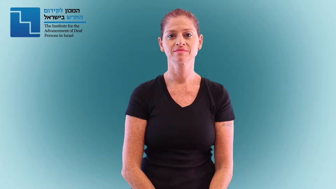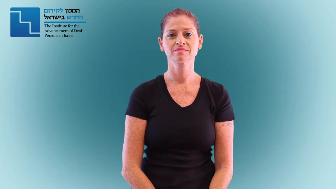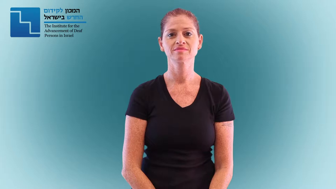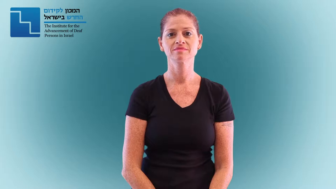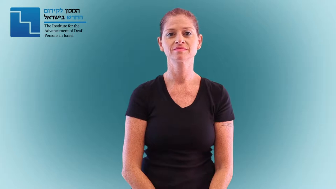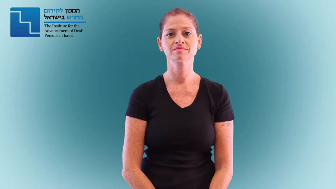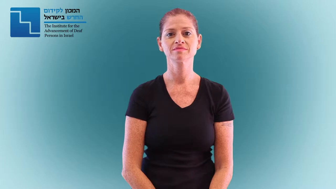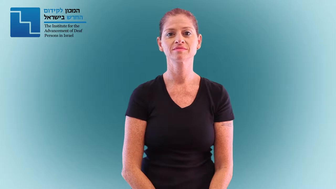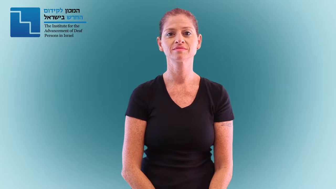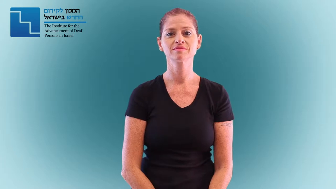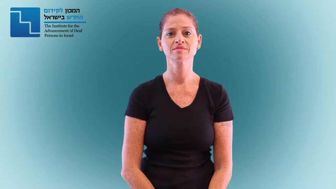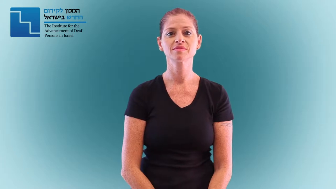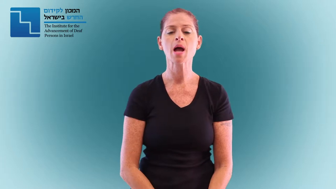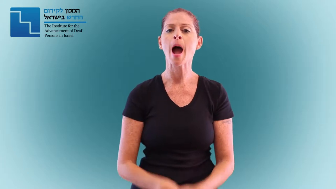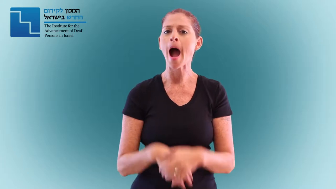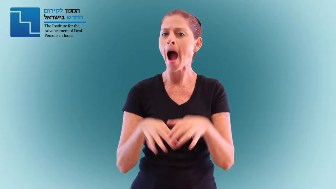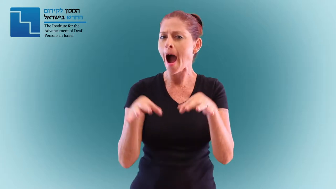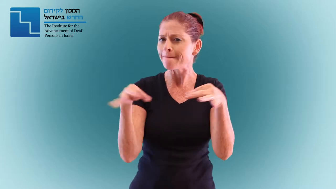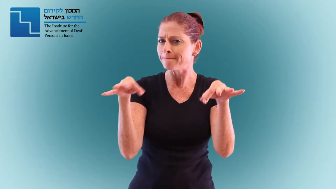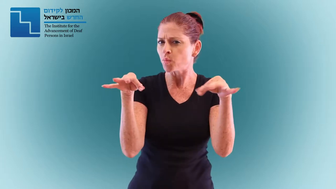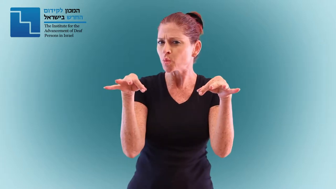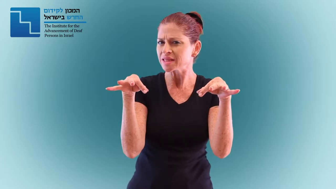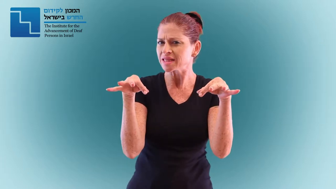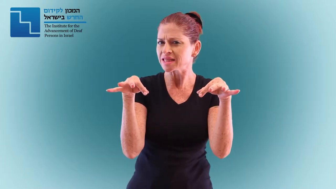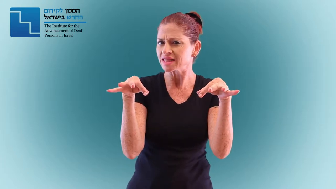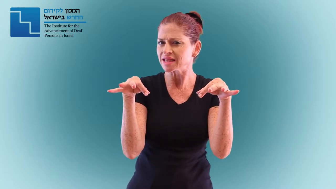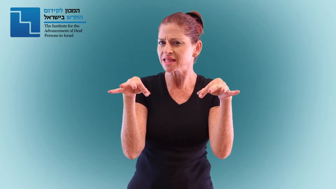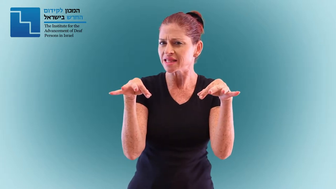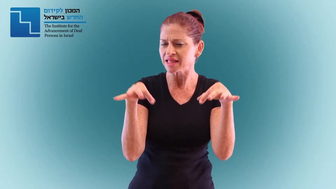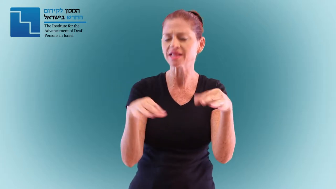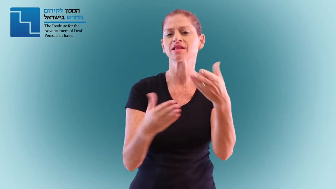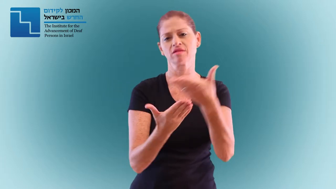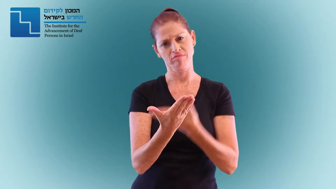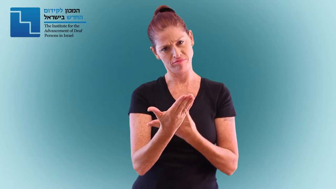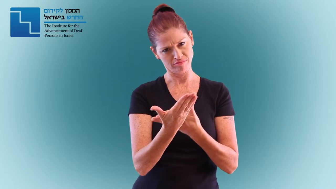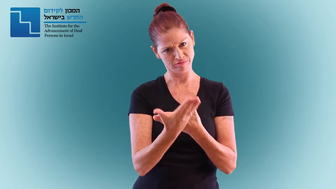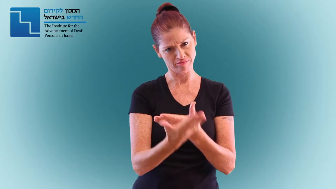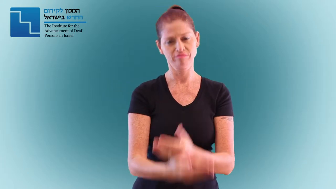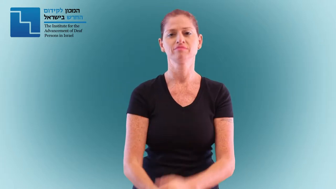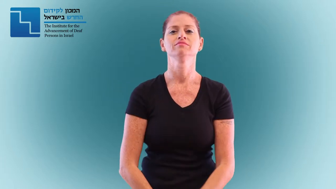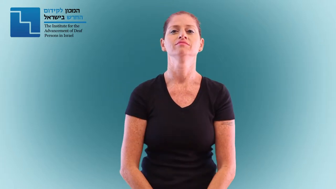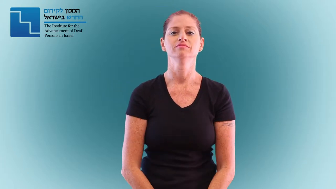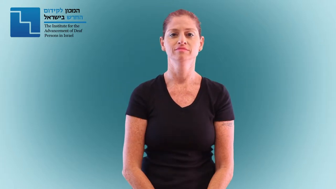עמוד